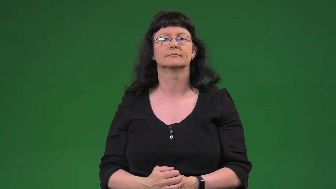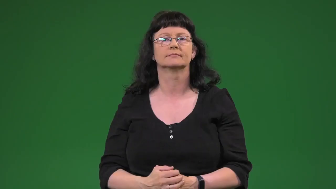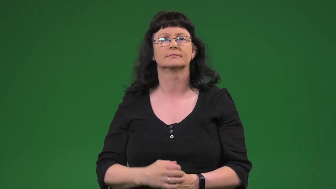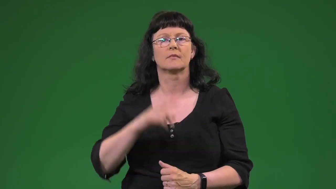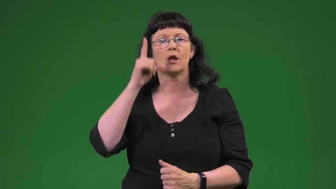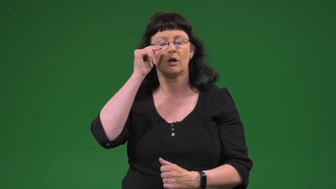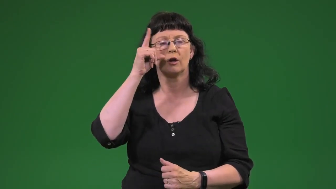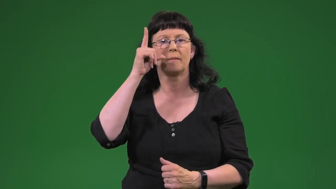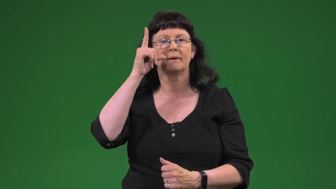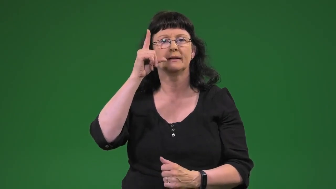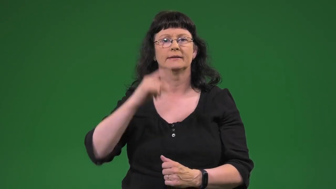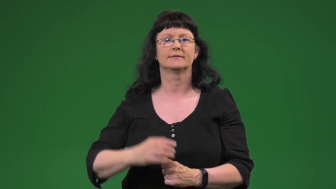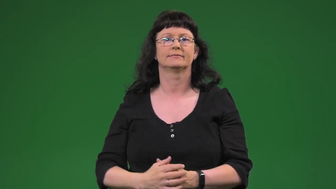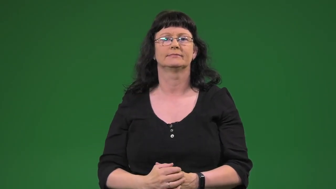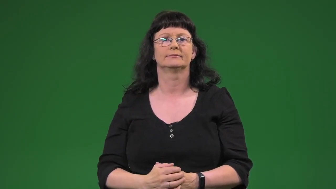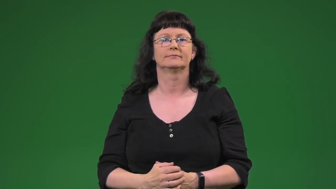Augnablik